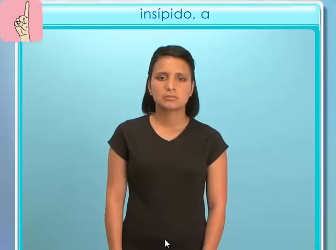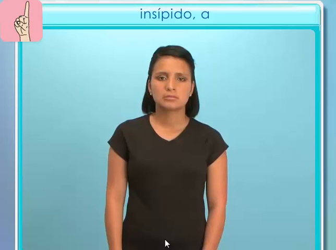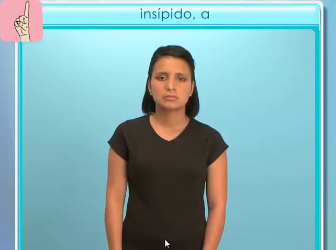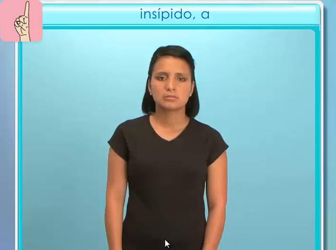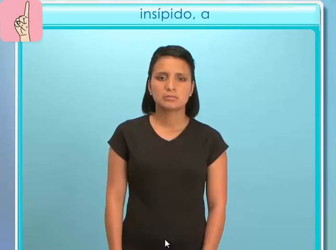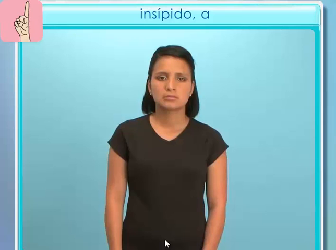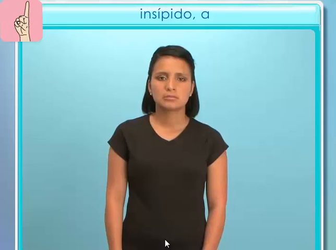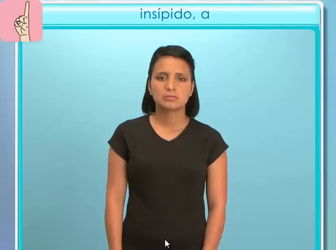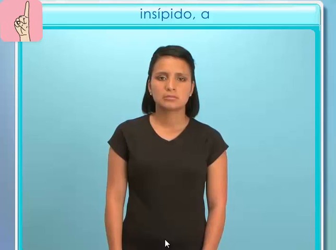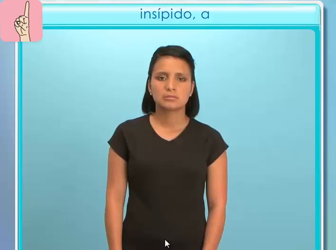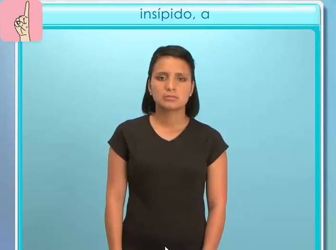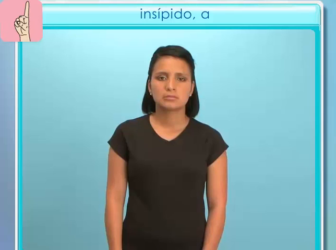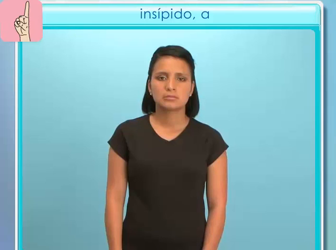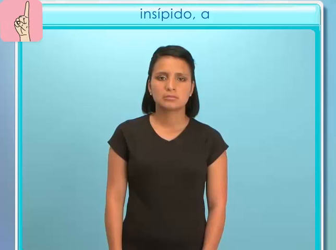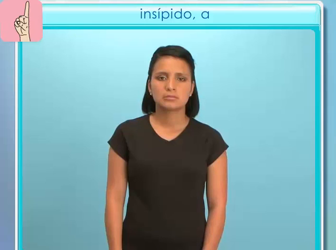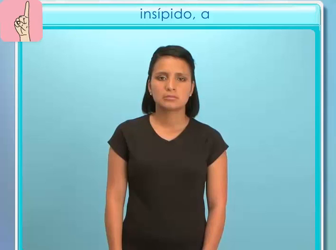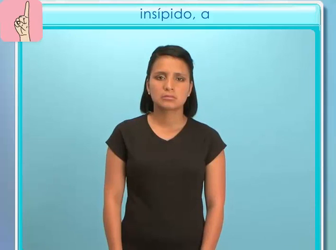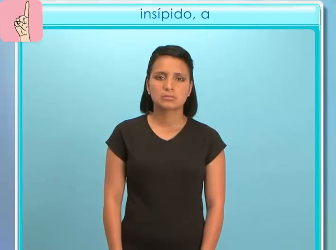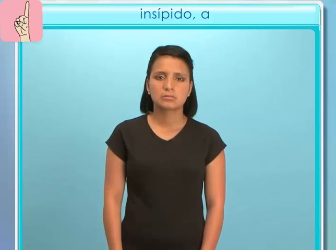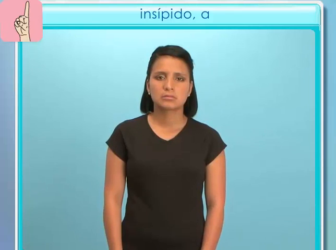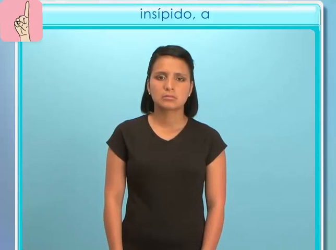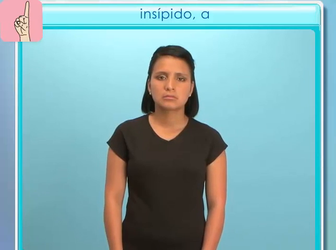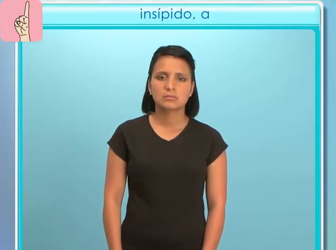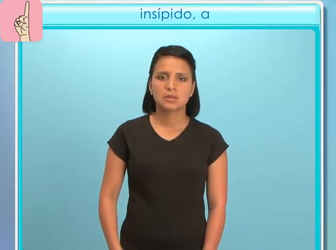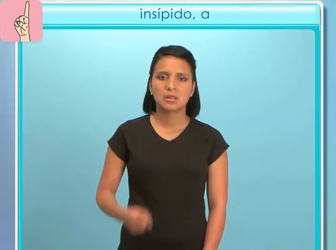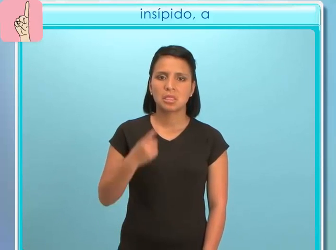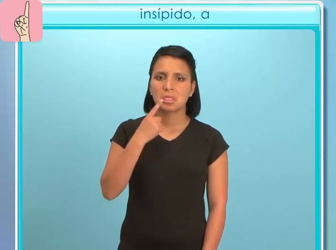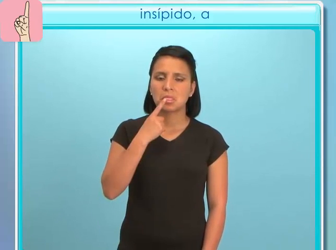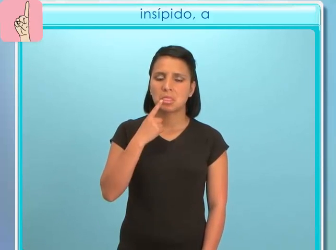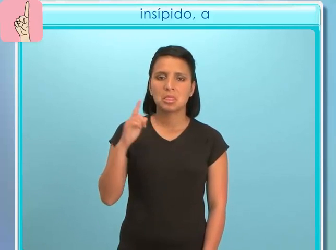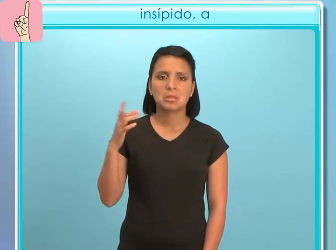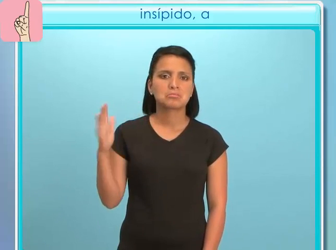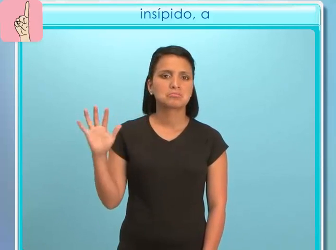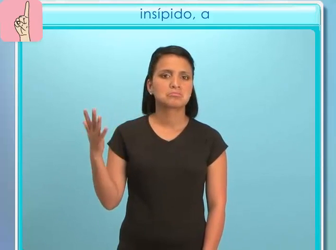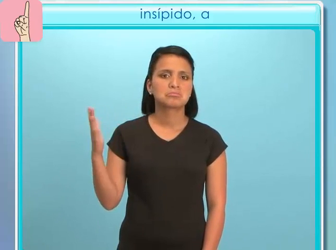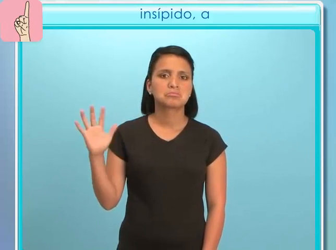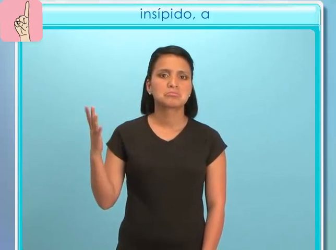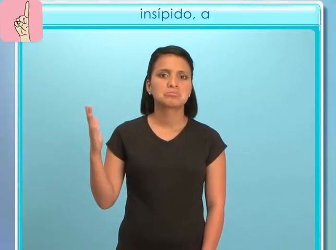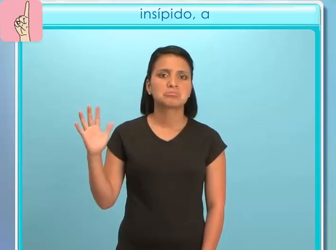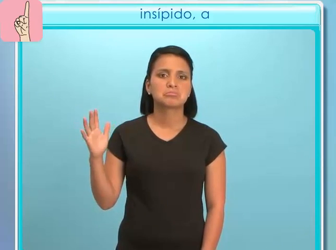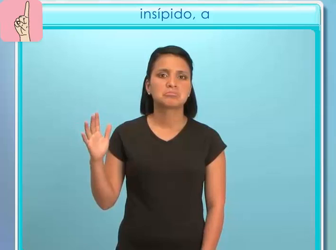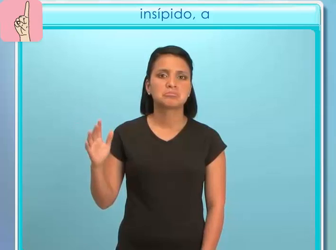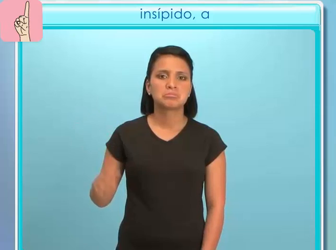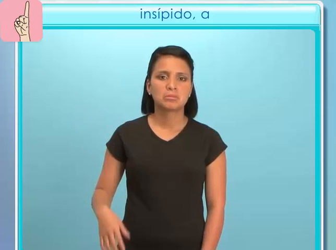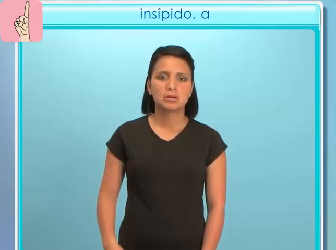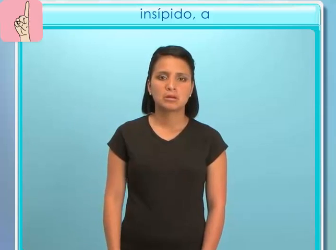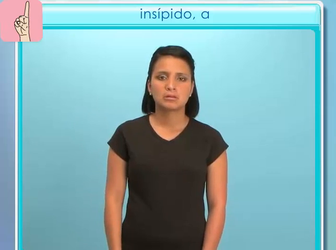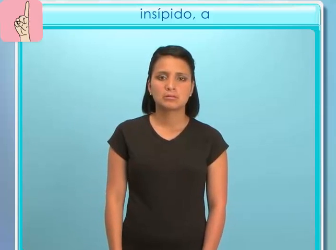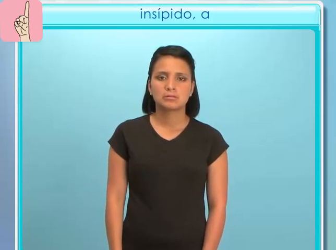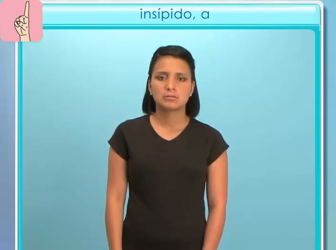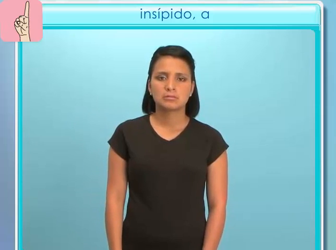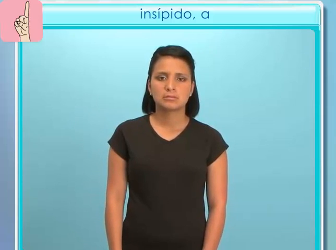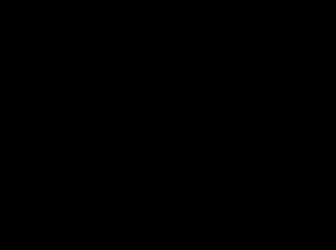INSÍPIDO